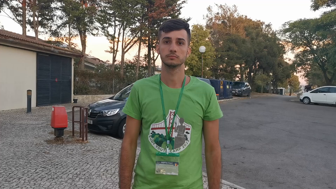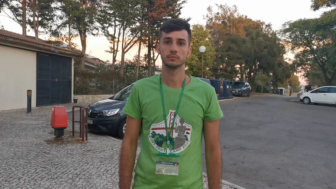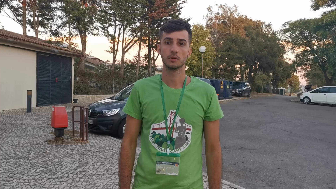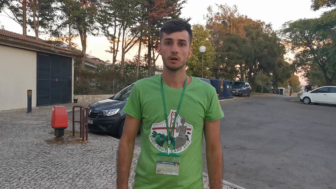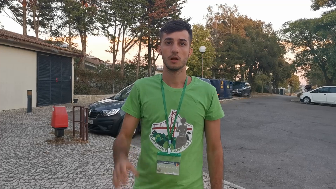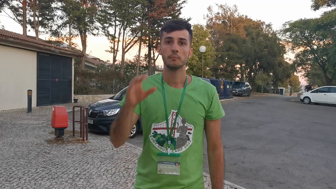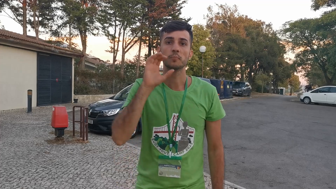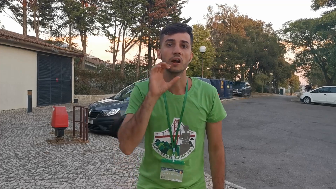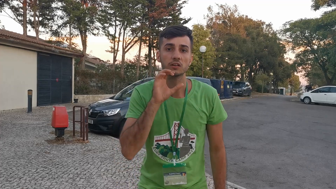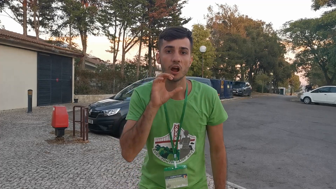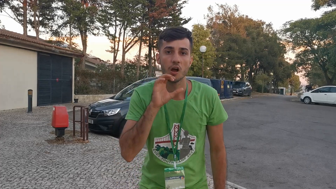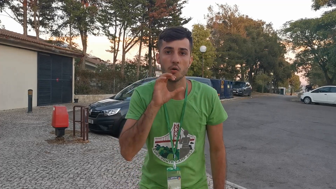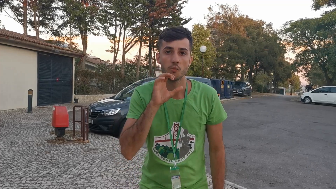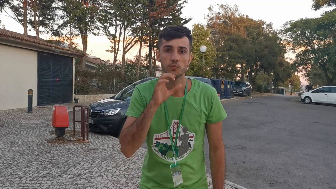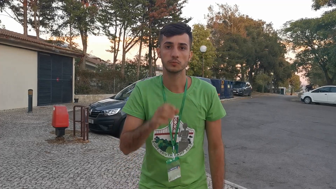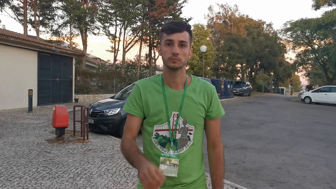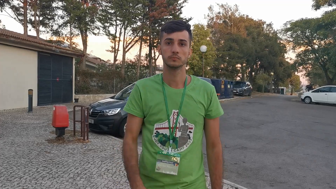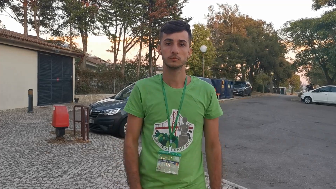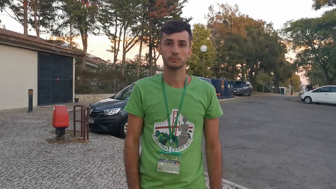Bacau